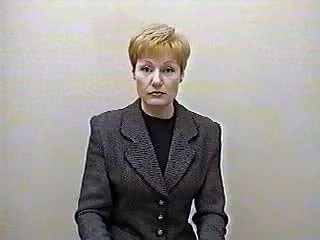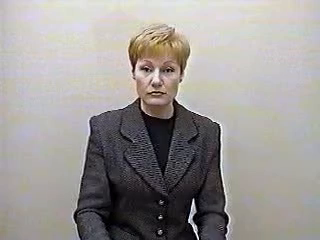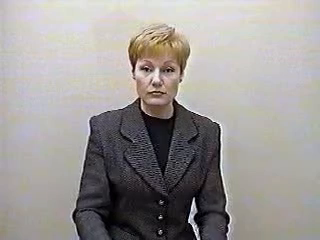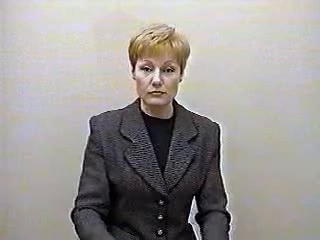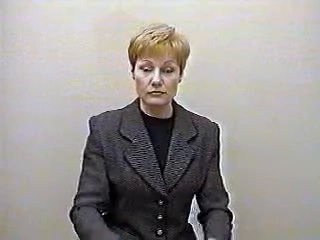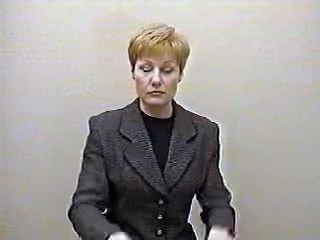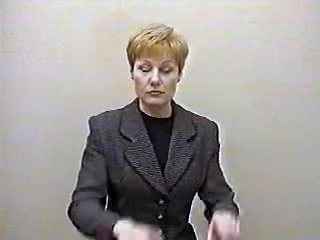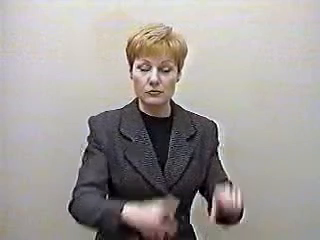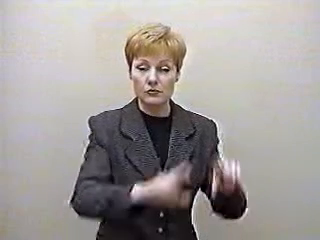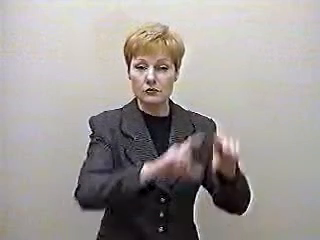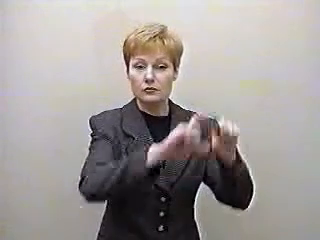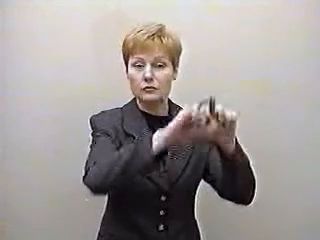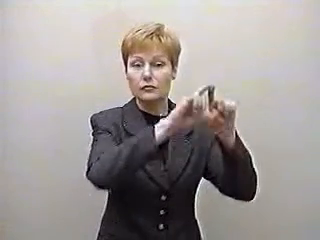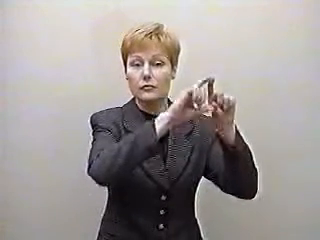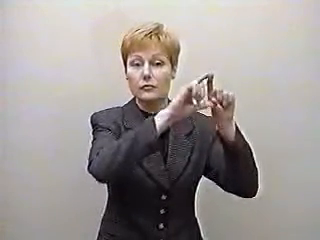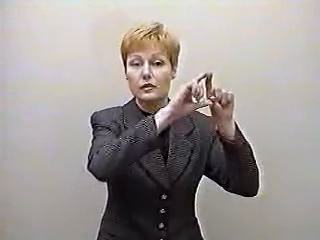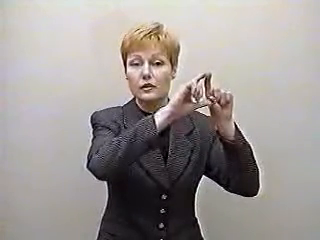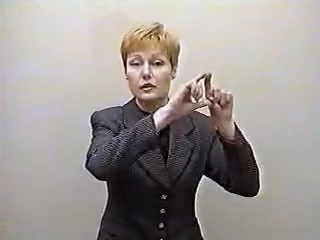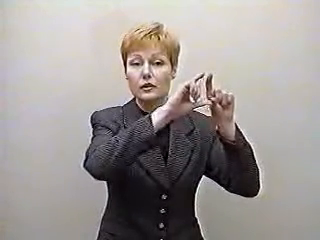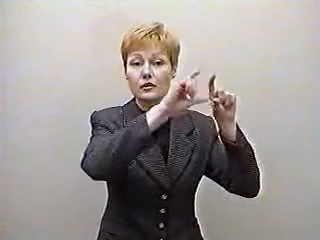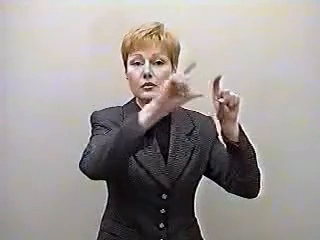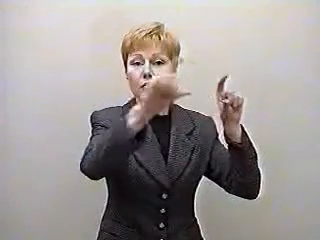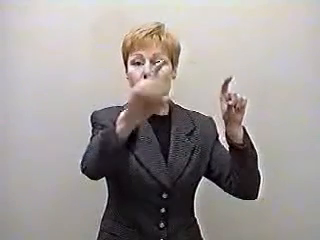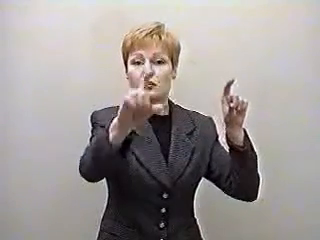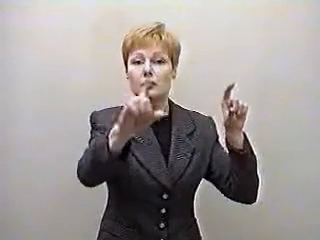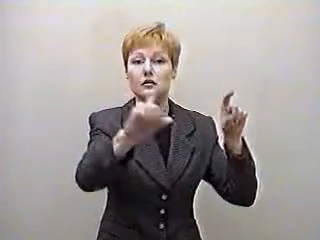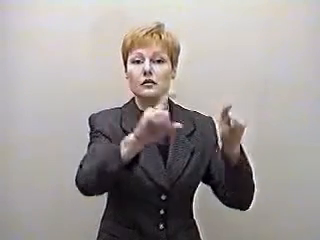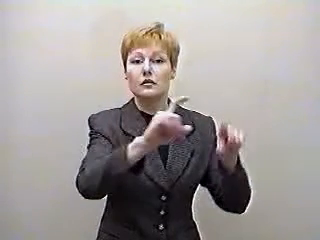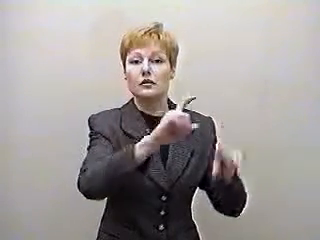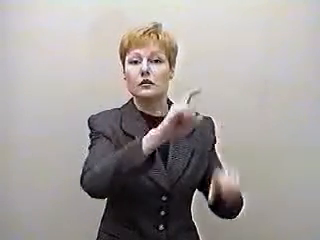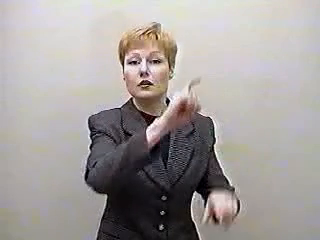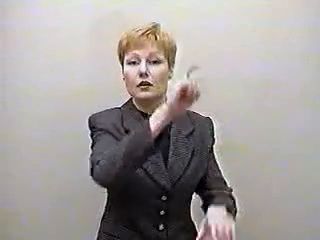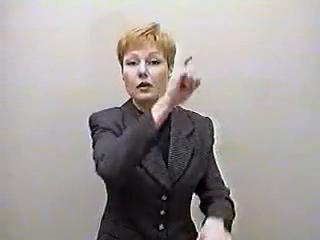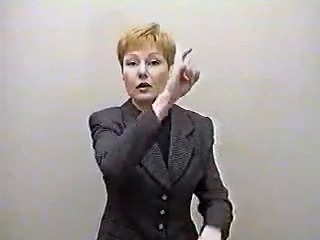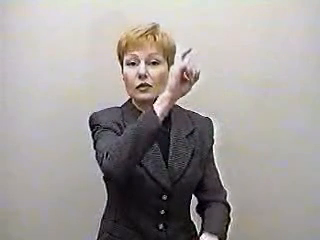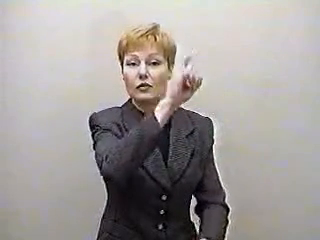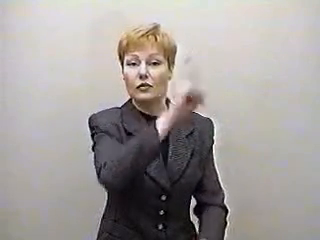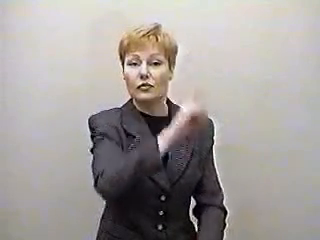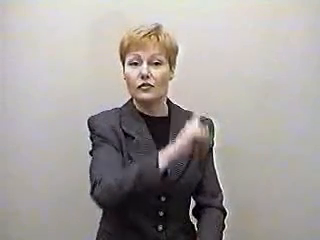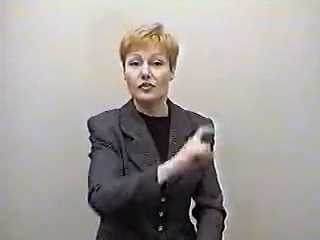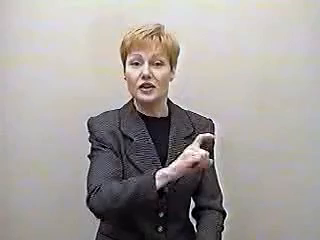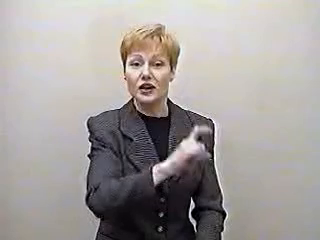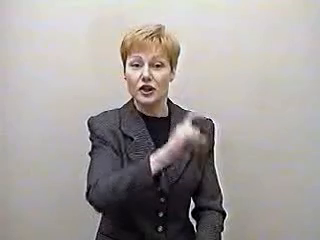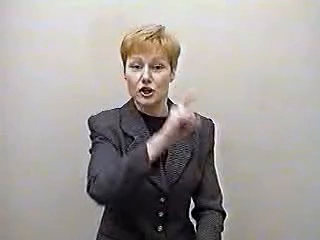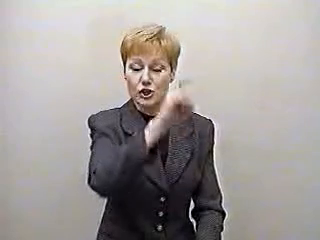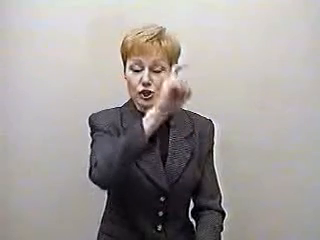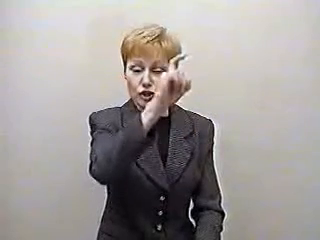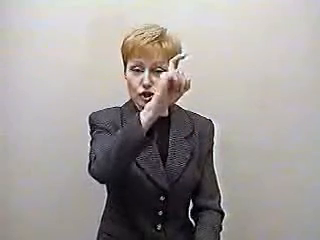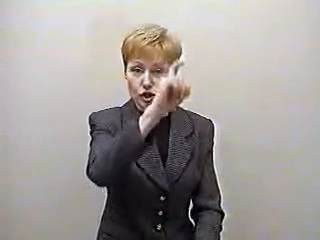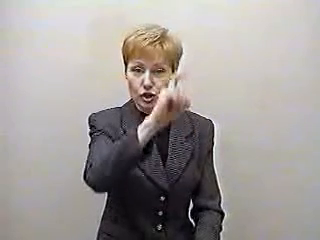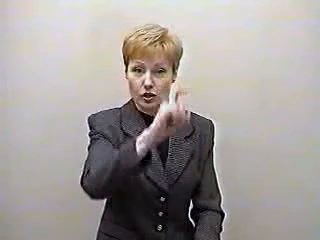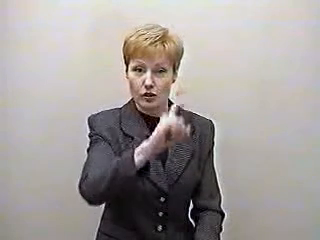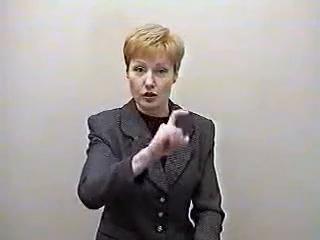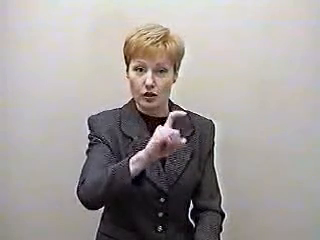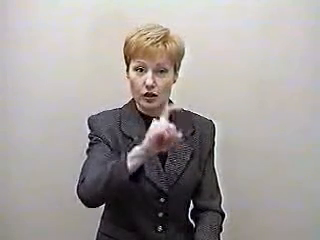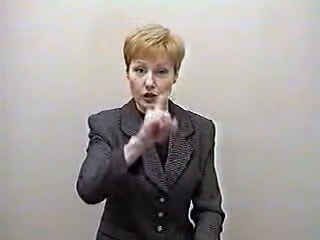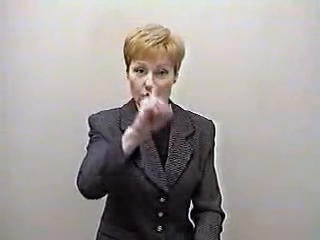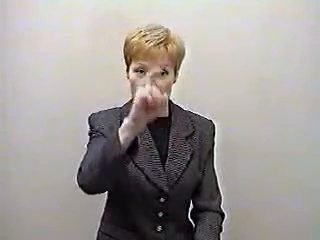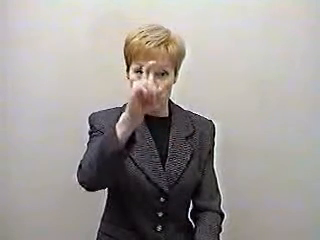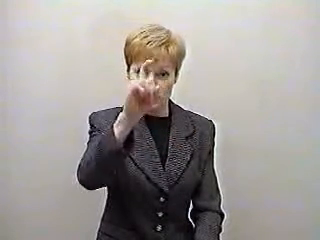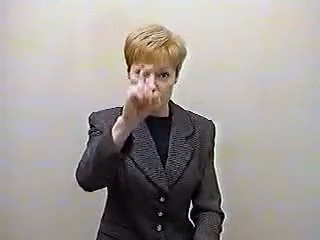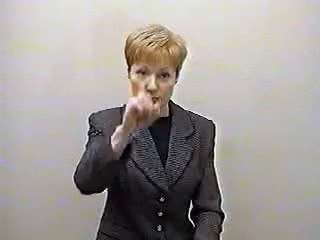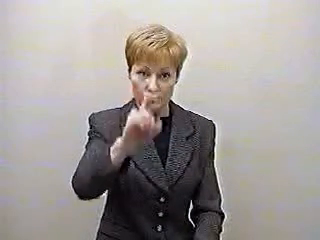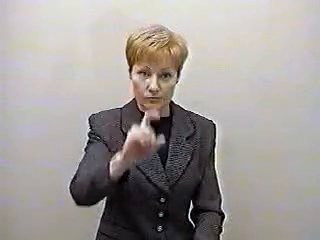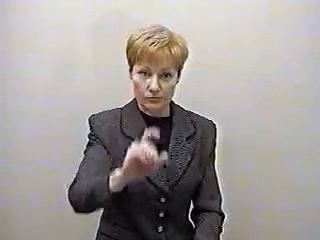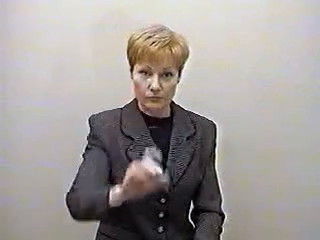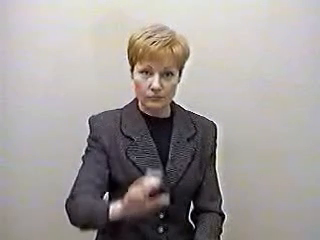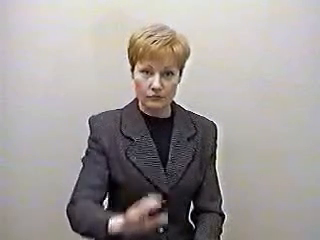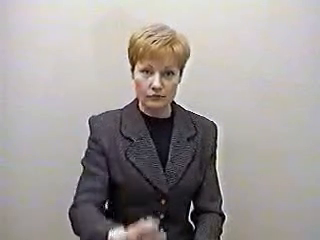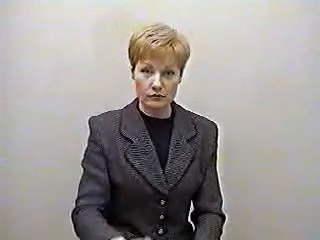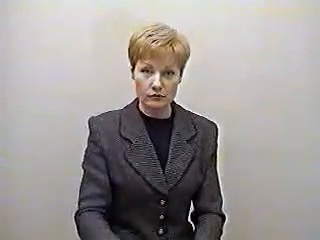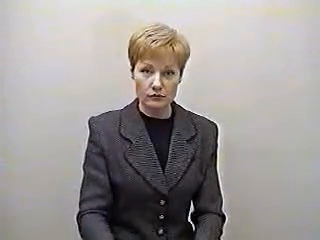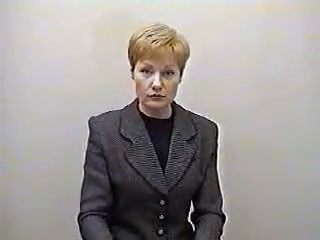вешалка